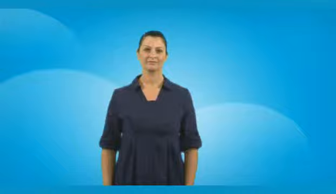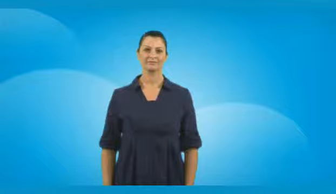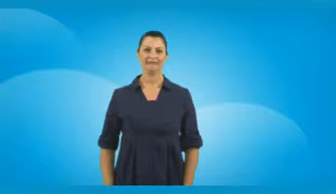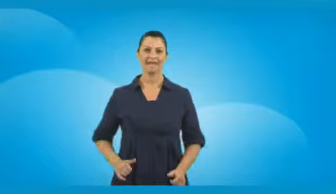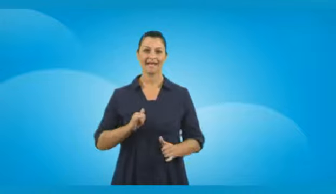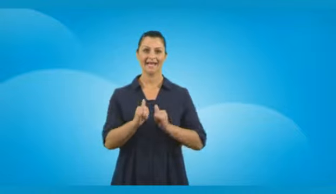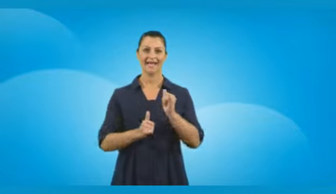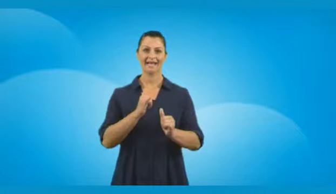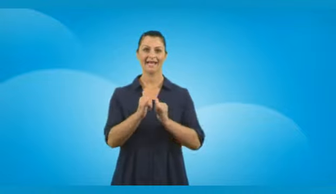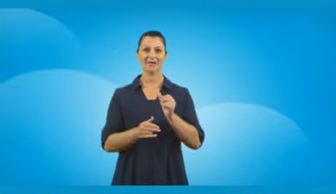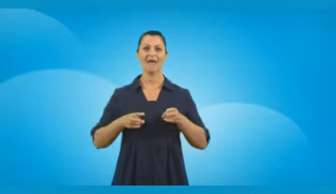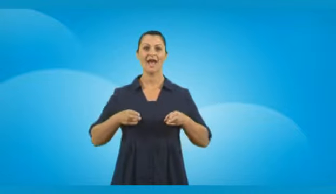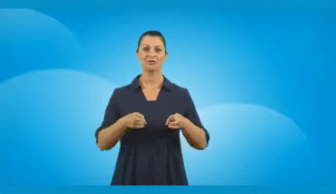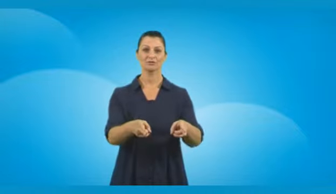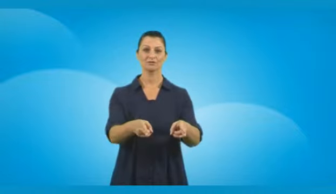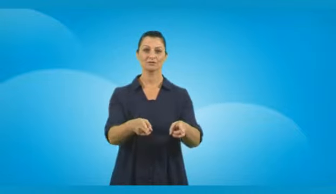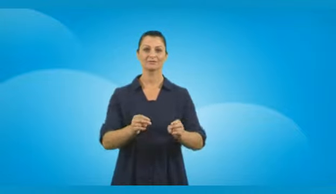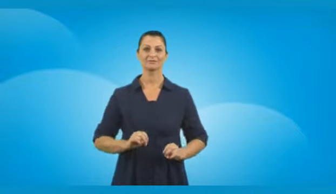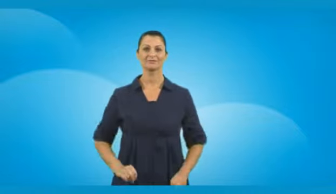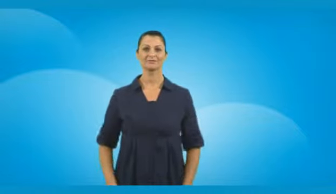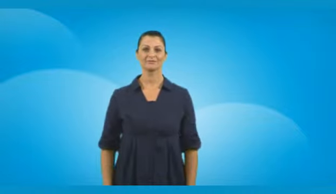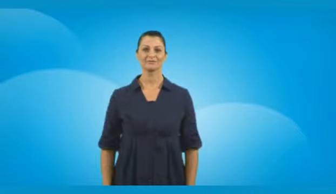Kerékpárút